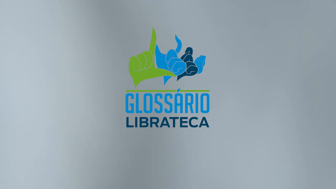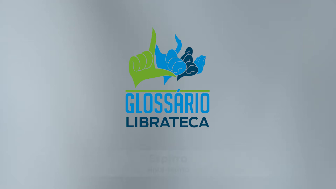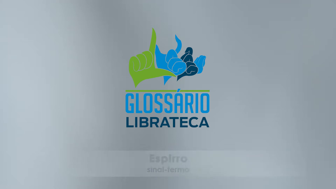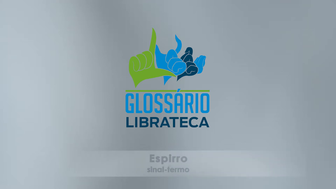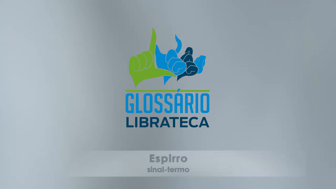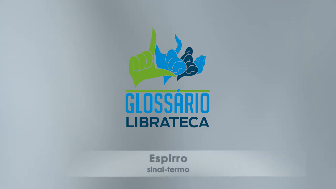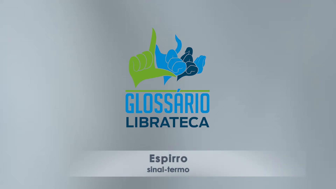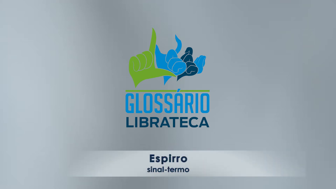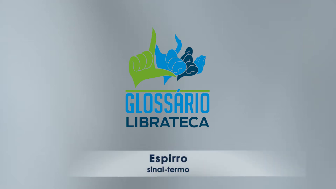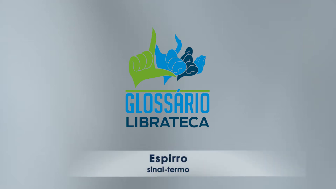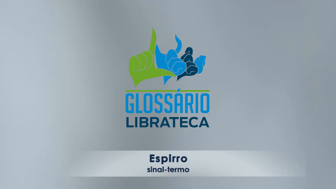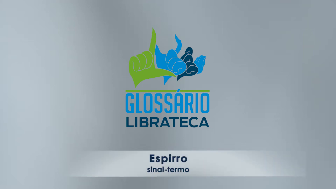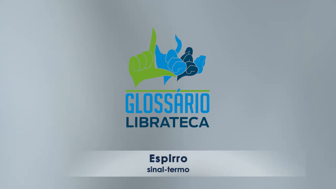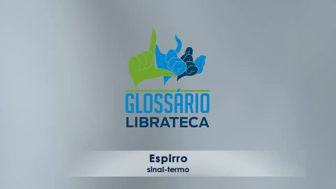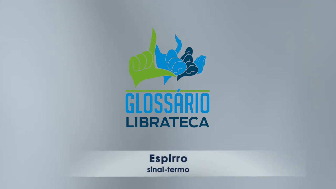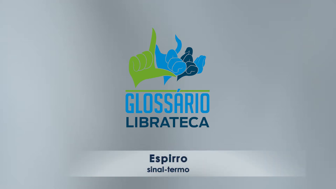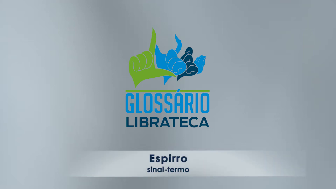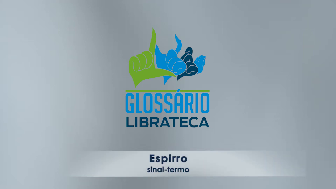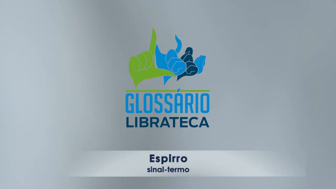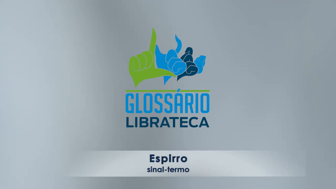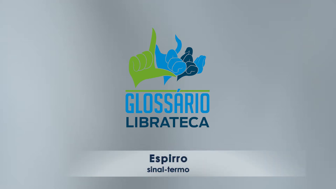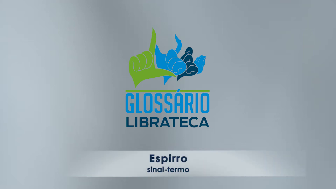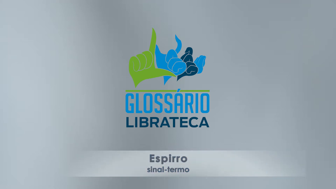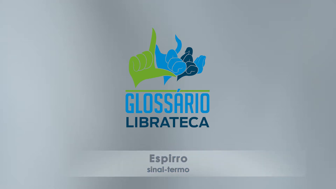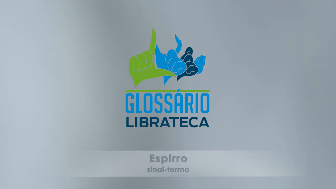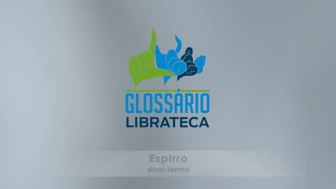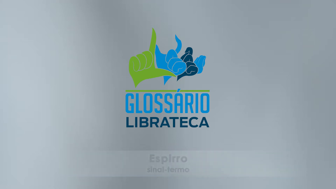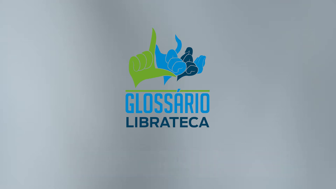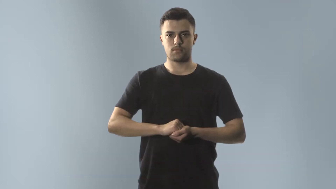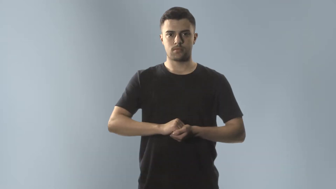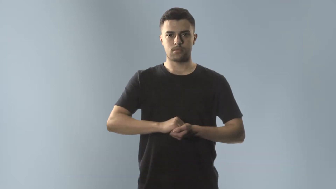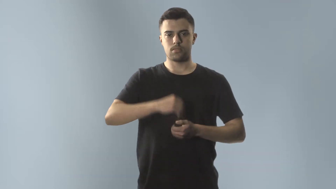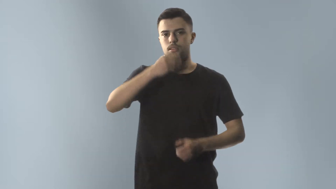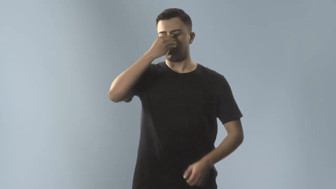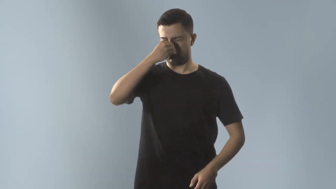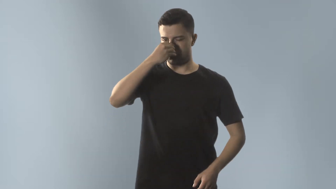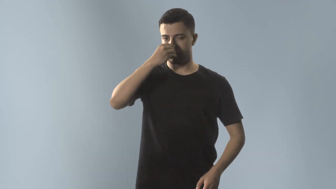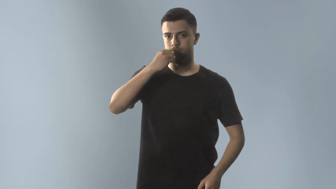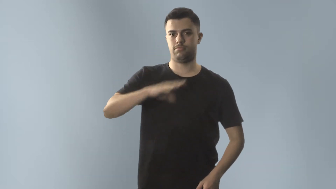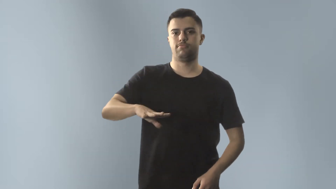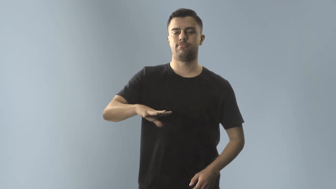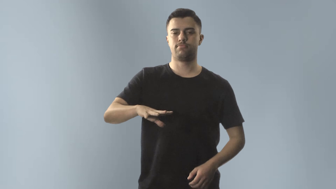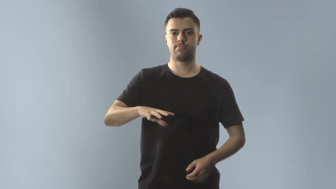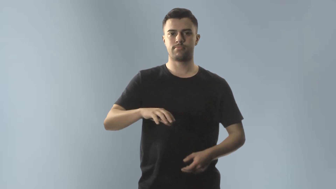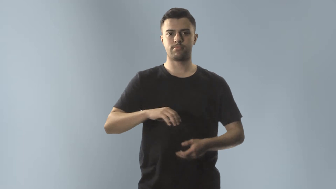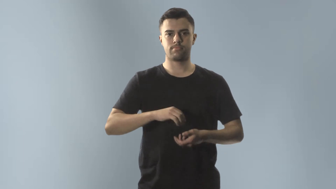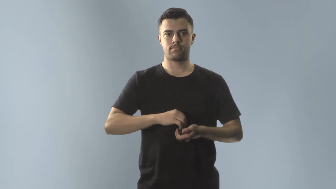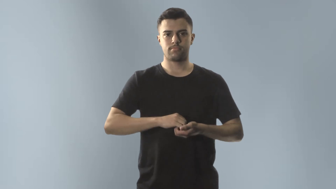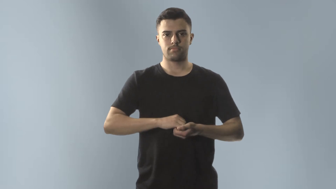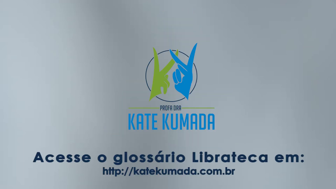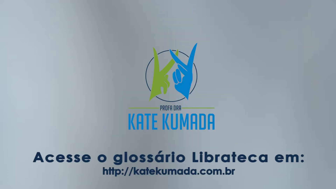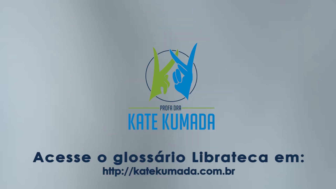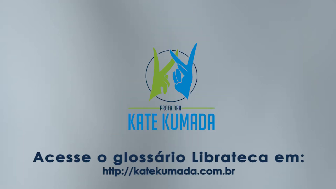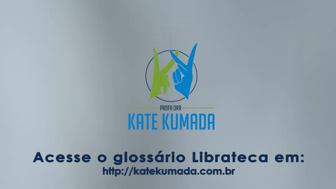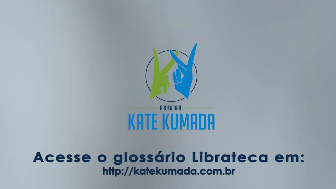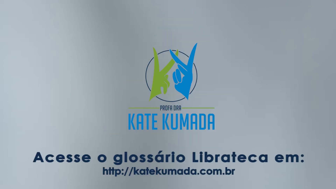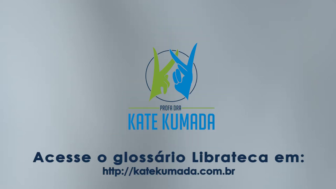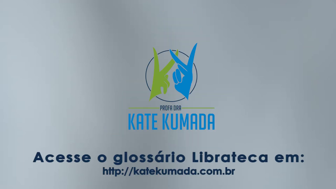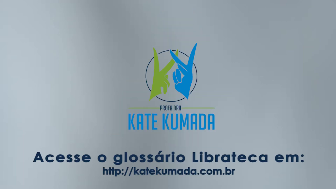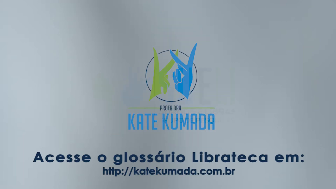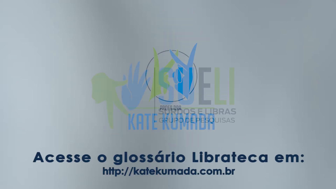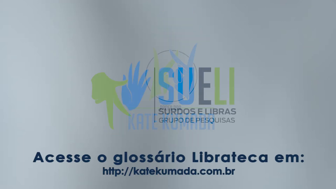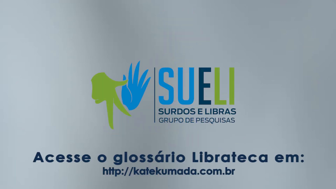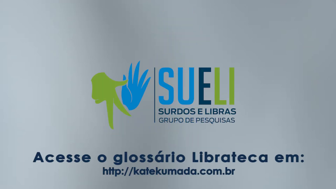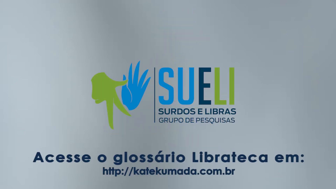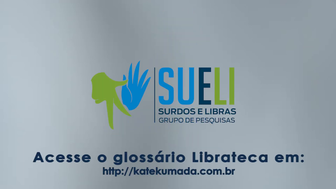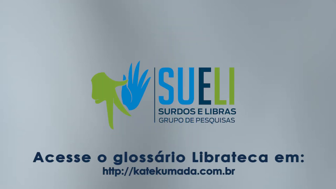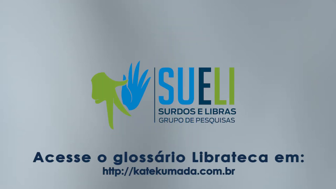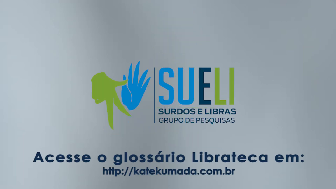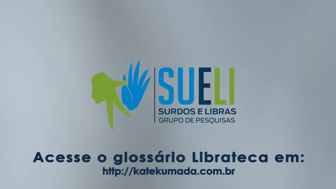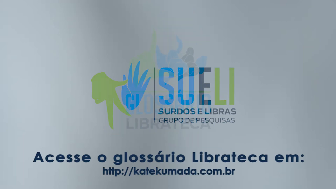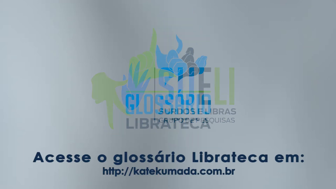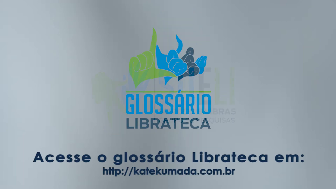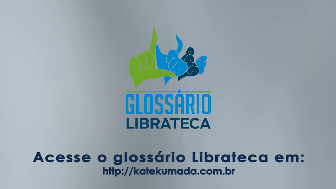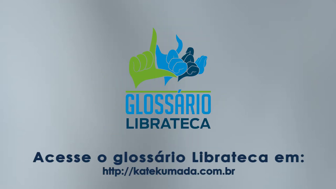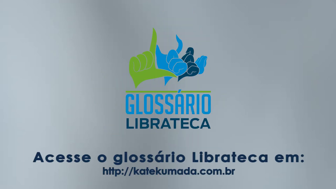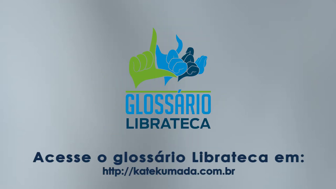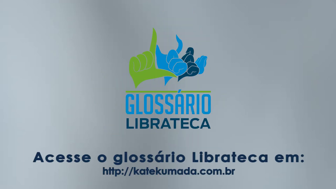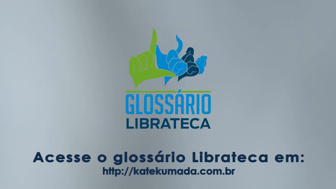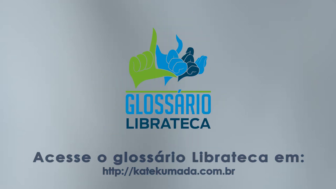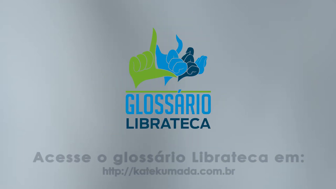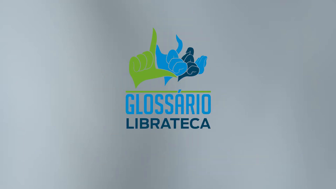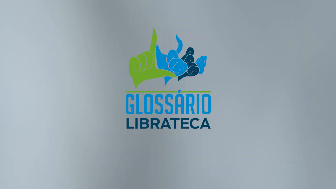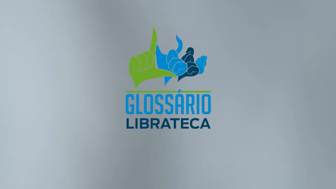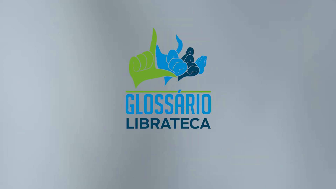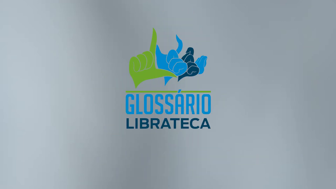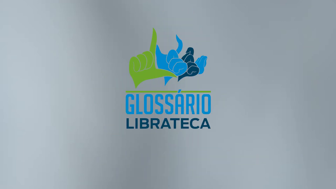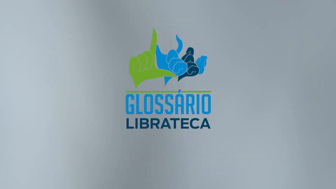Espirro